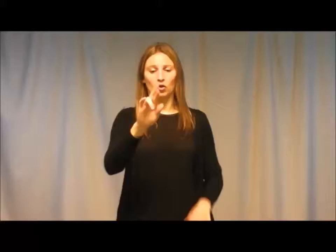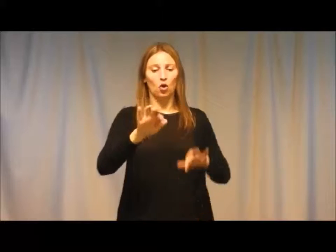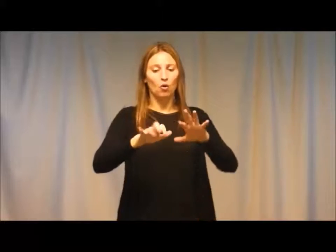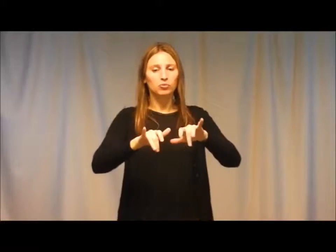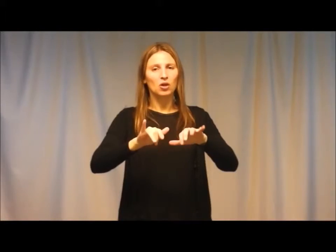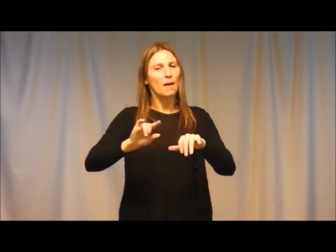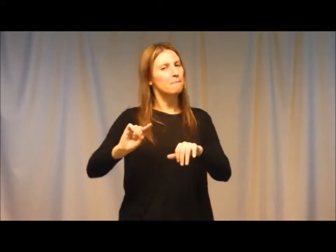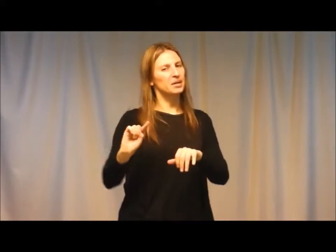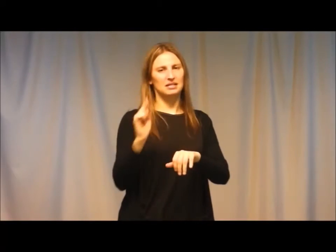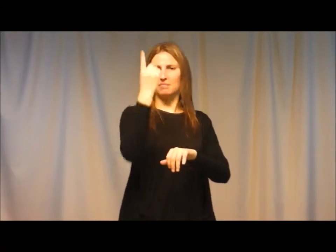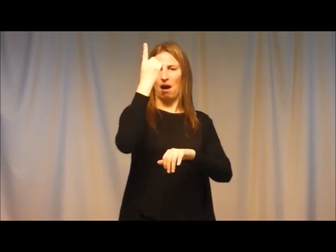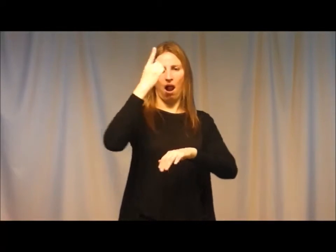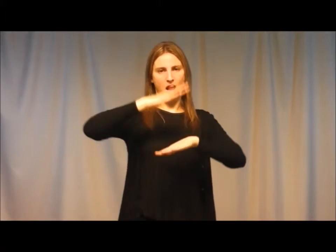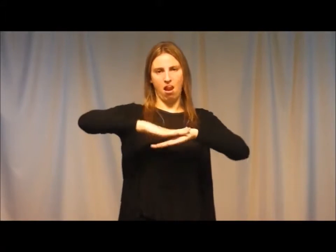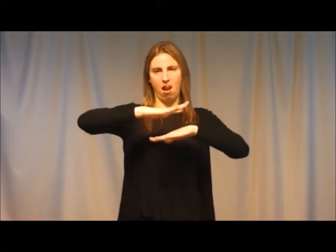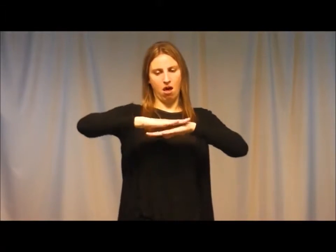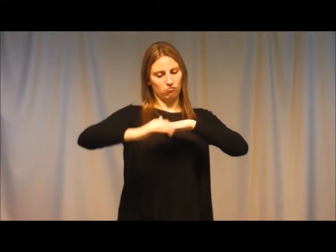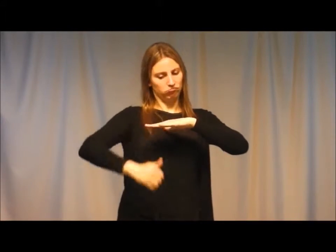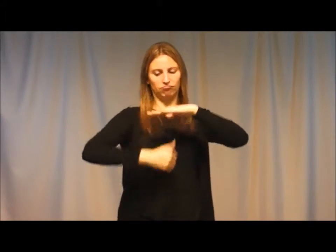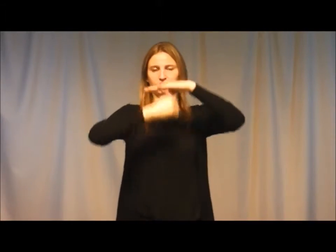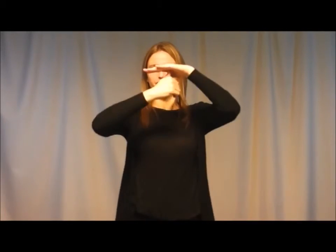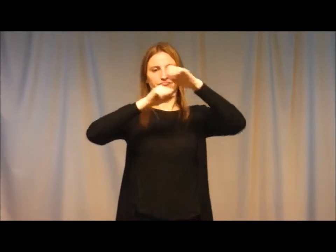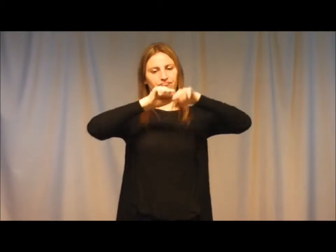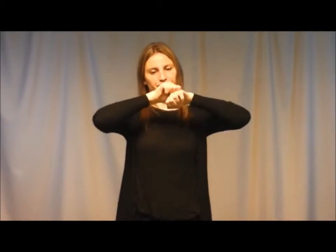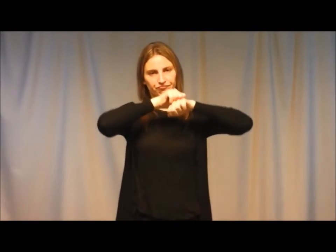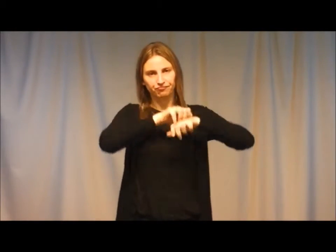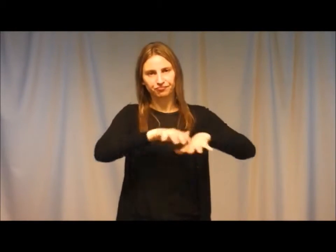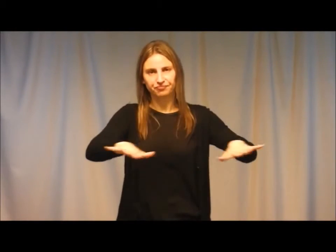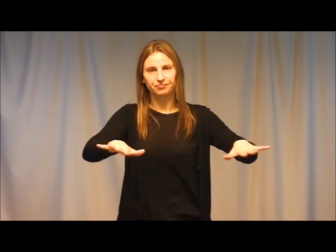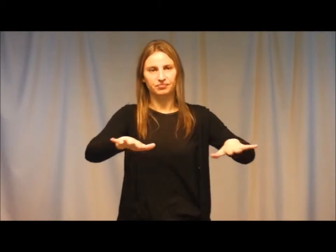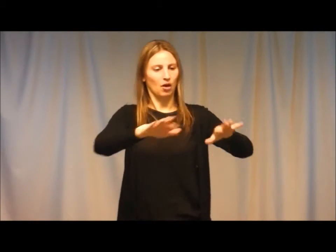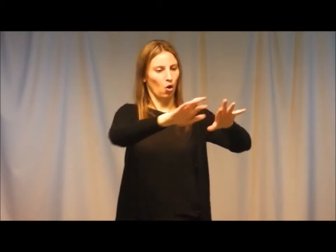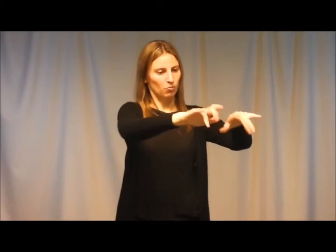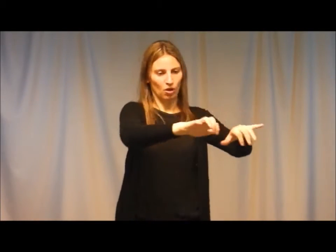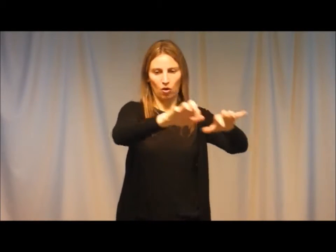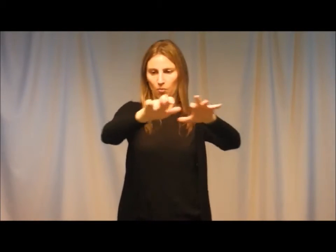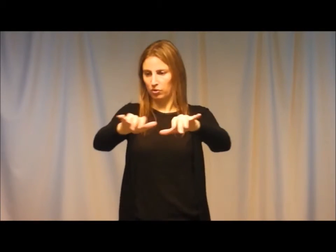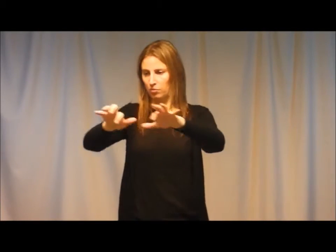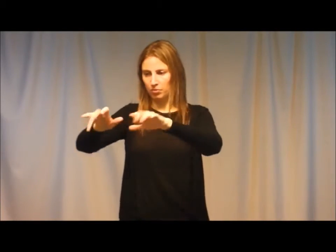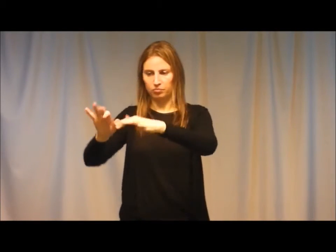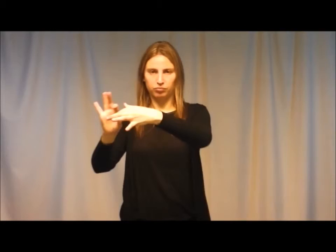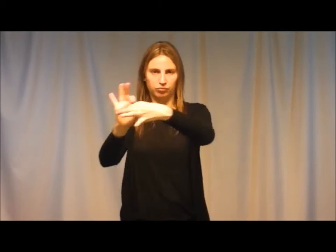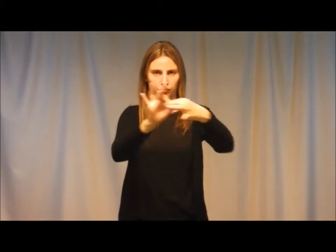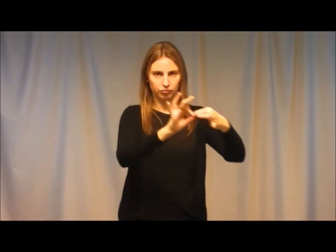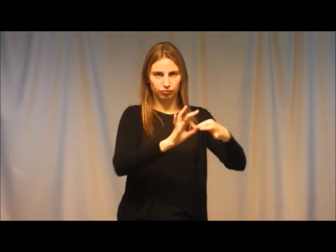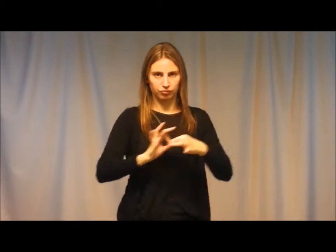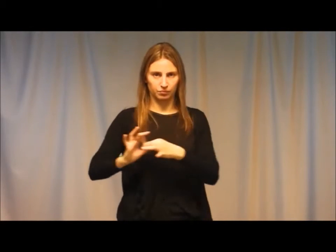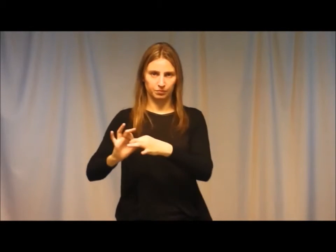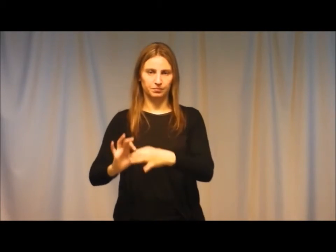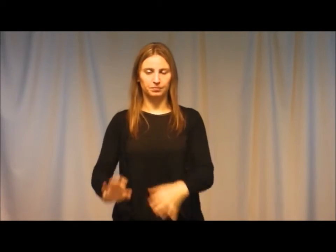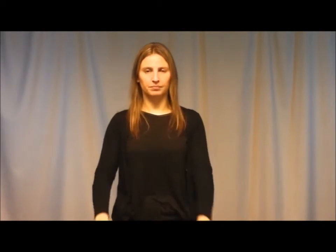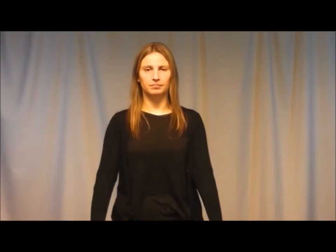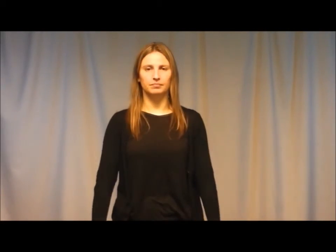SERVIDOR